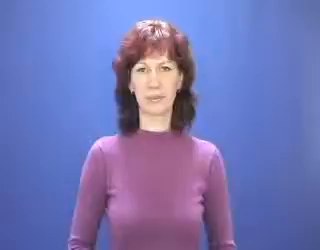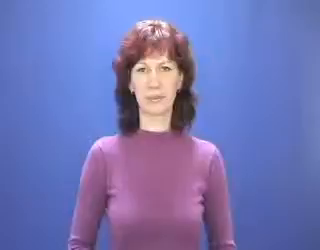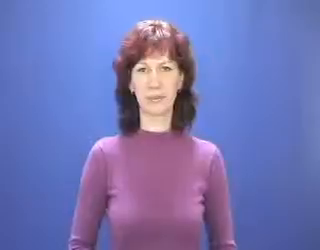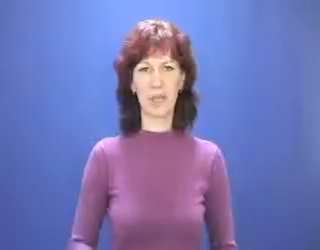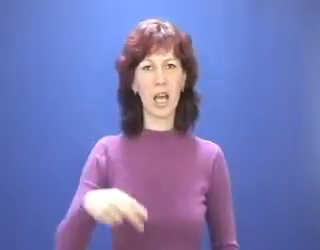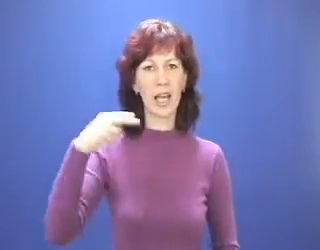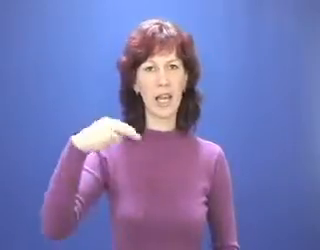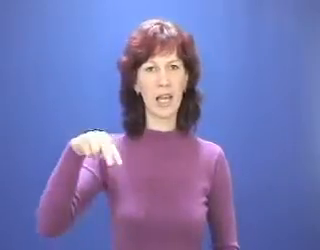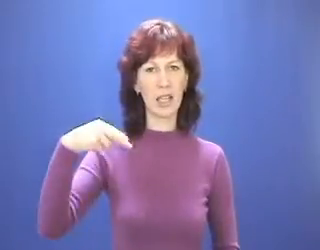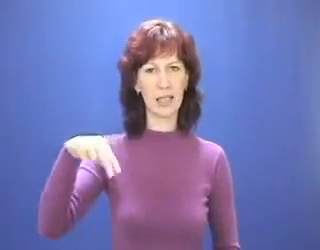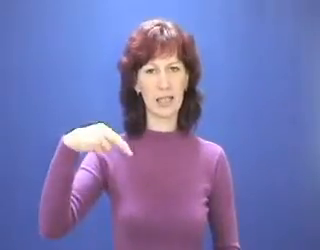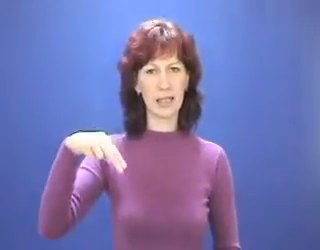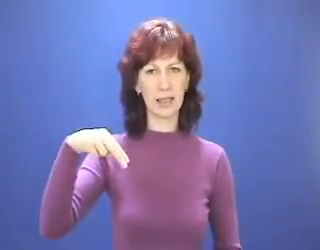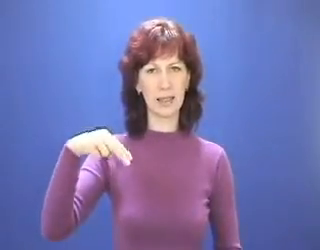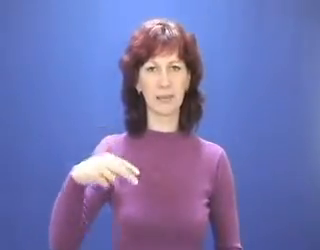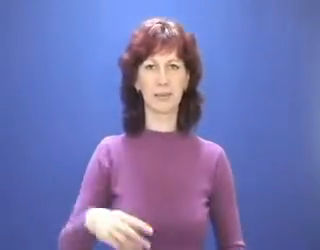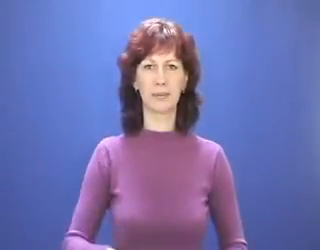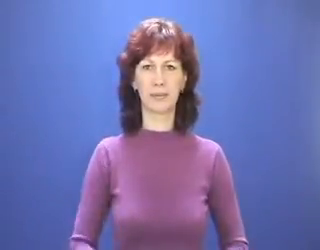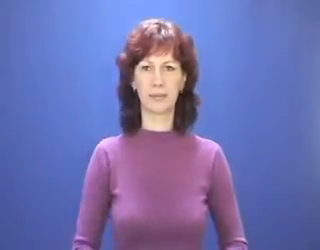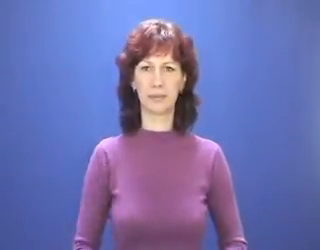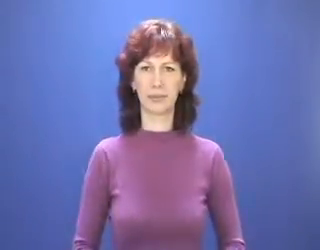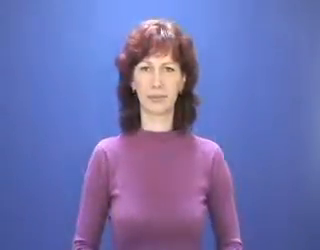kirsi